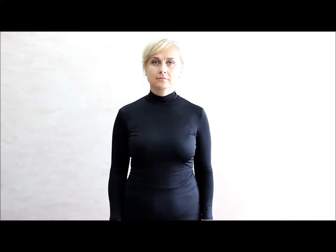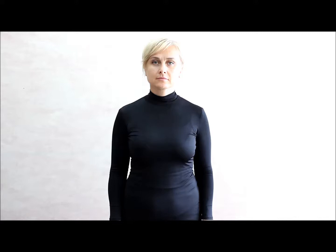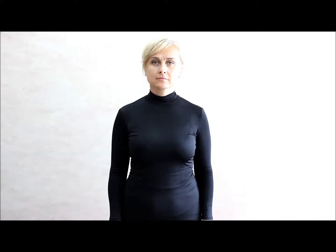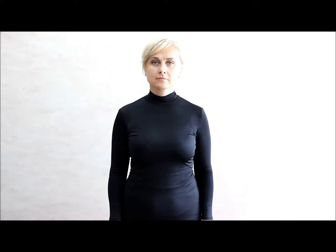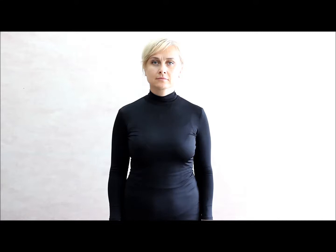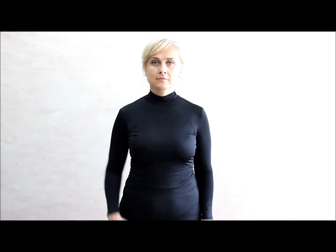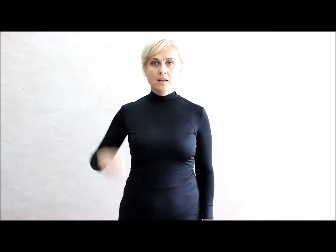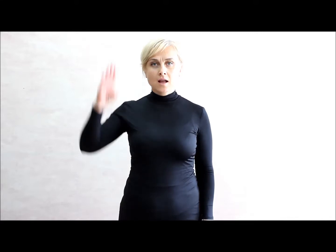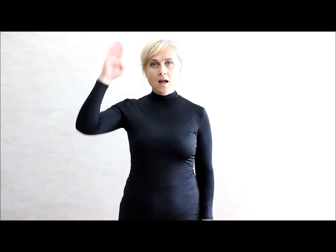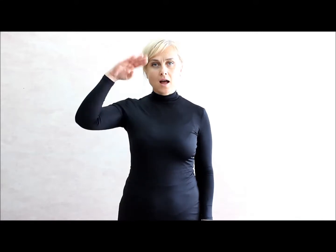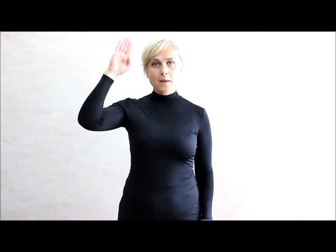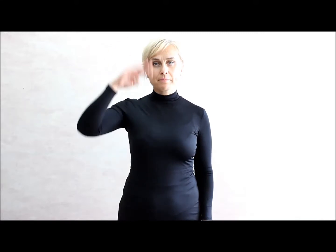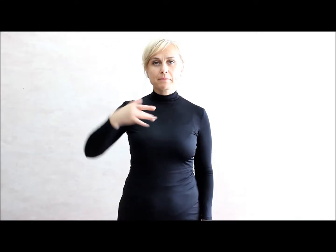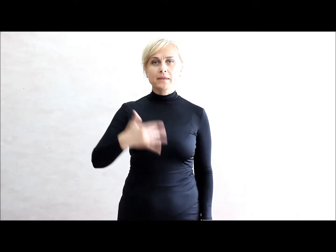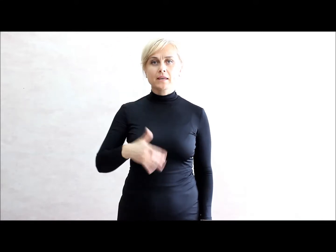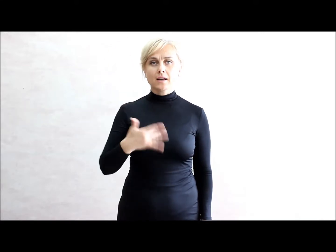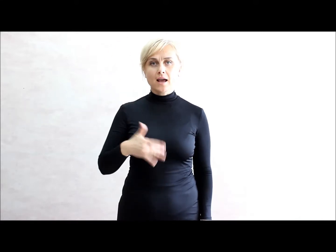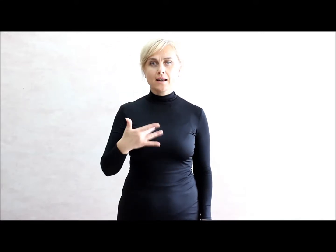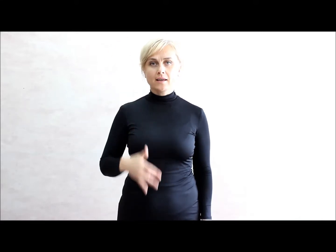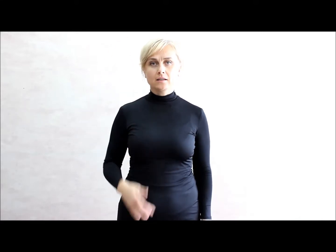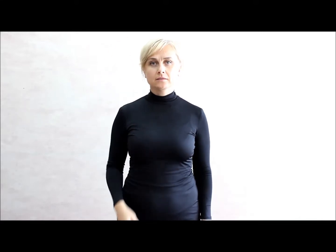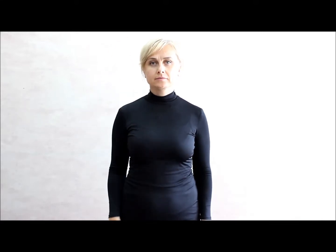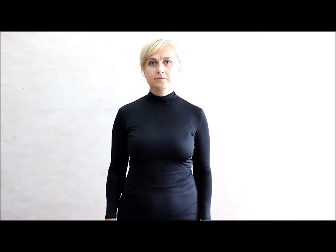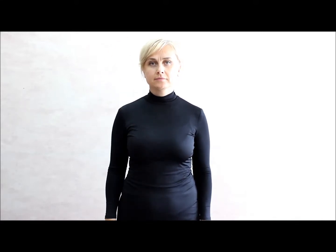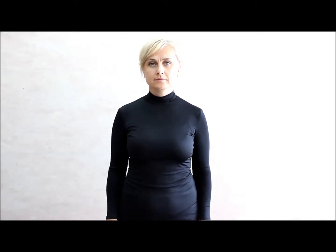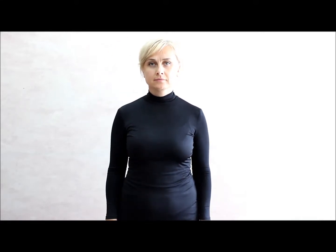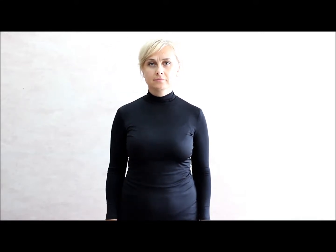Caniculă